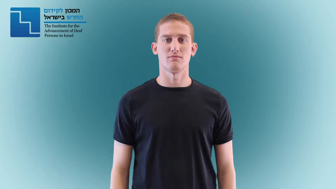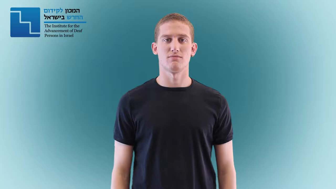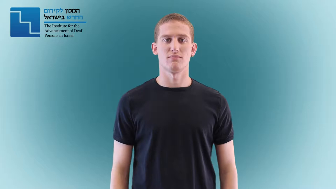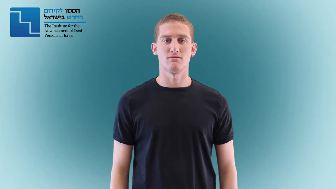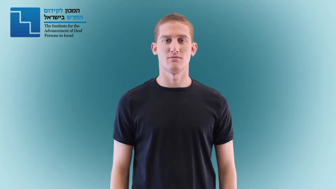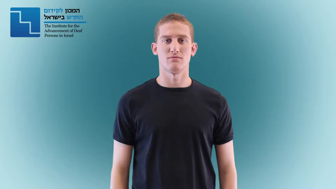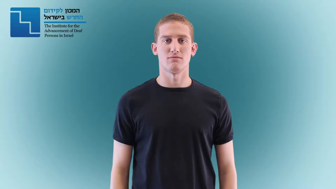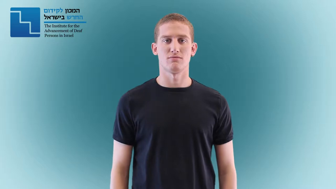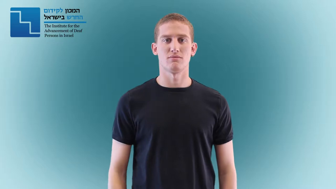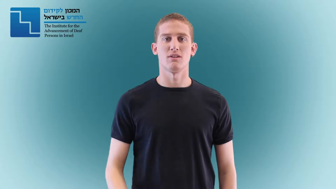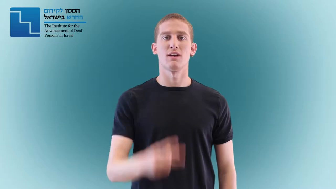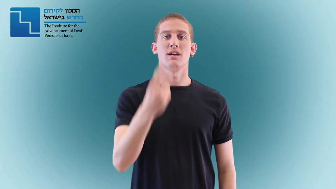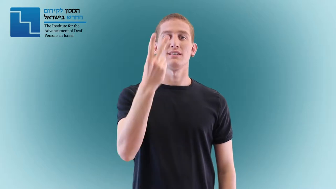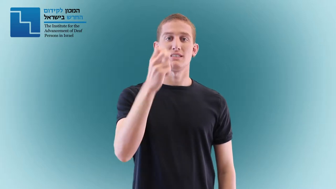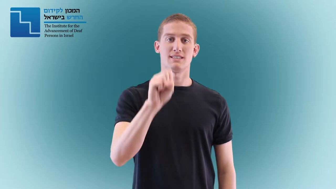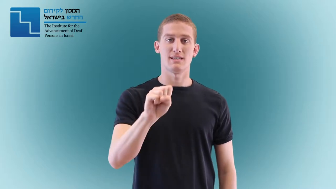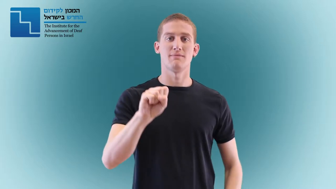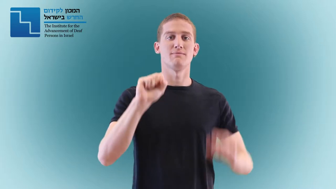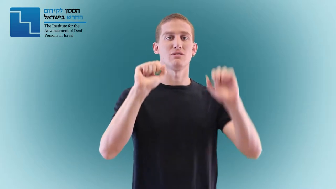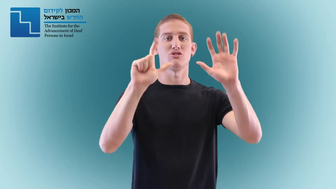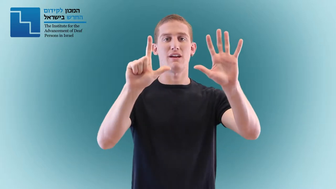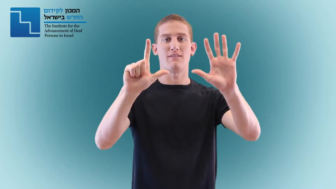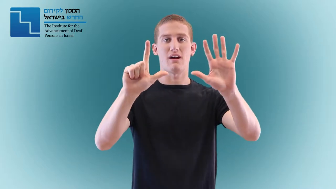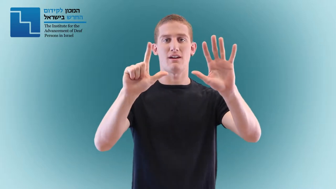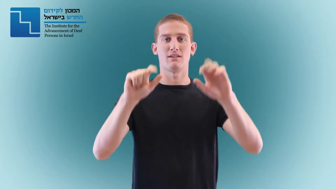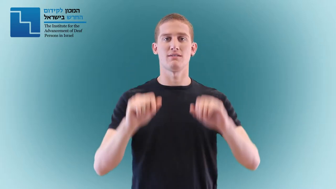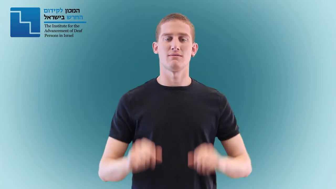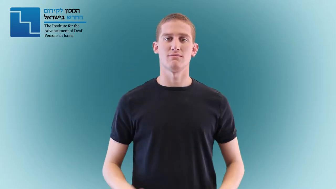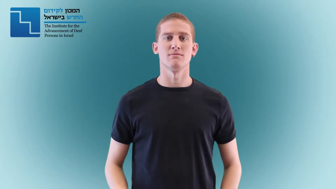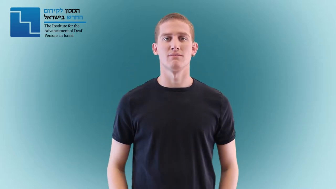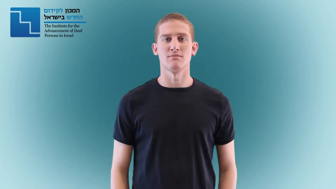עשרים ושבע